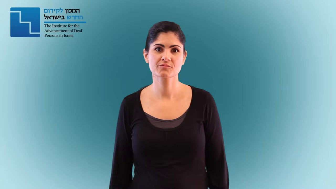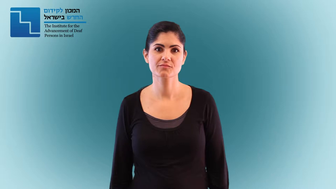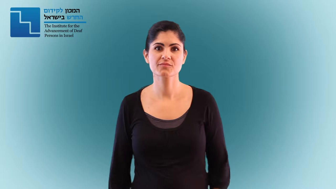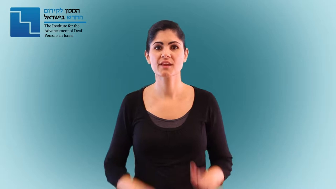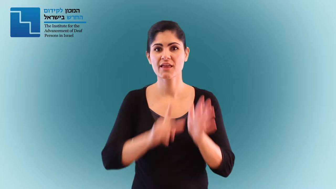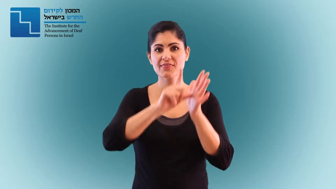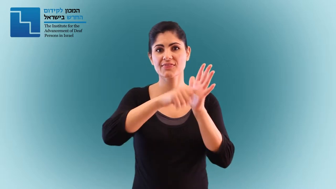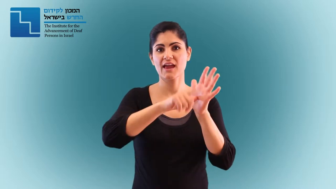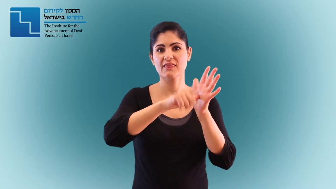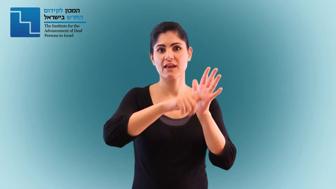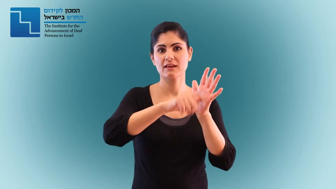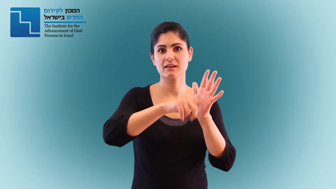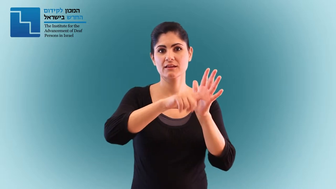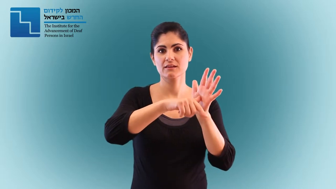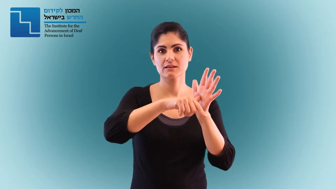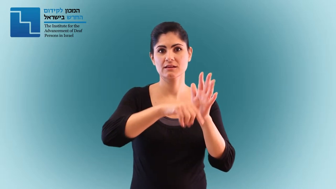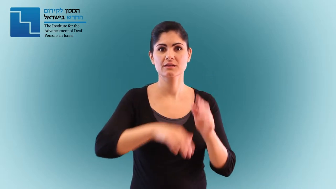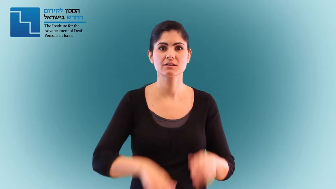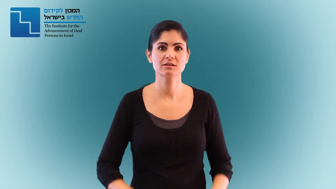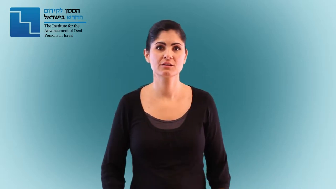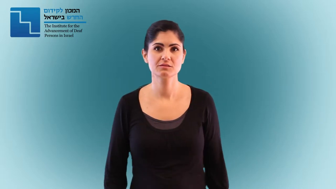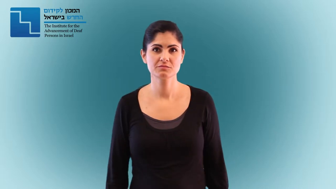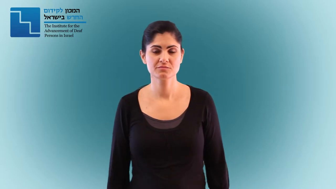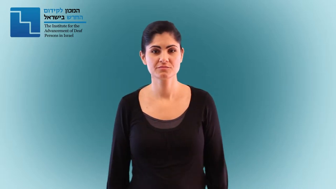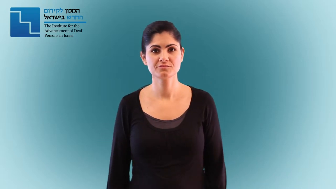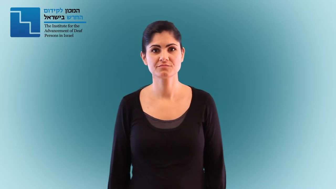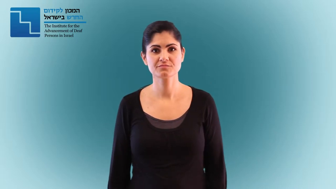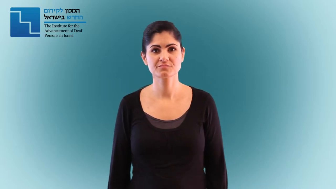טכנאי